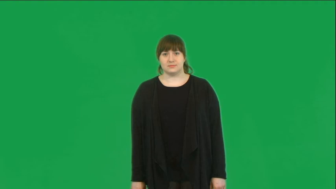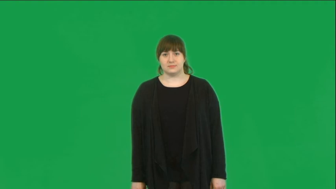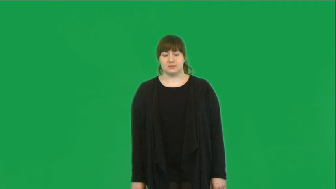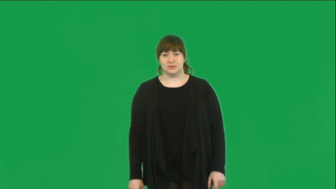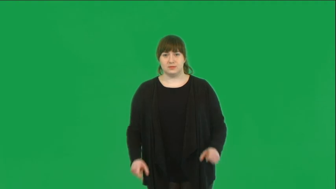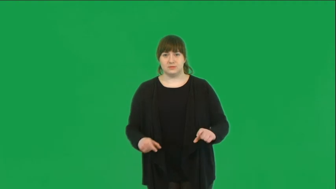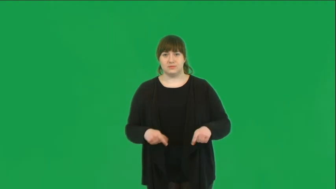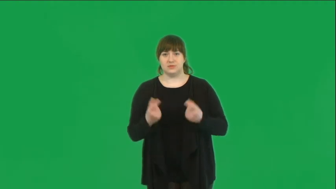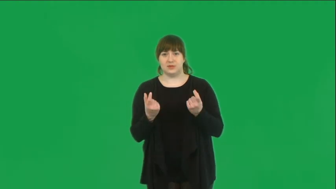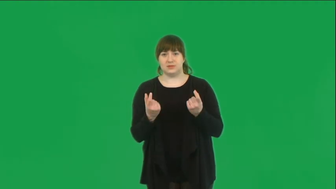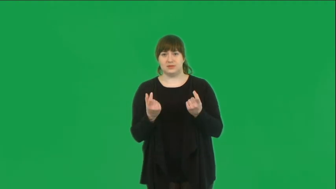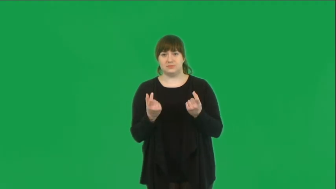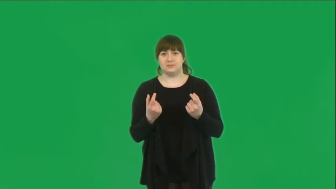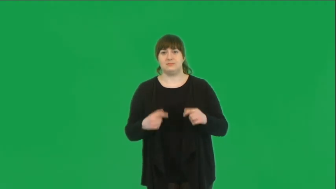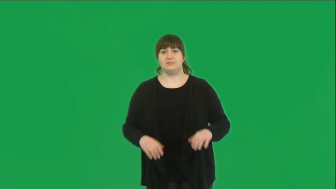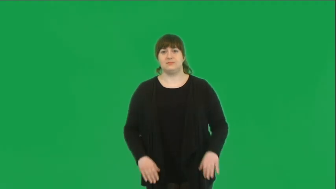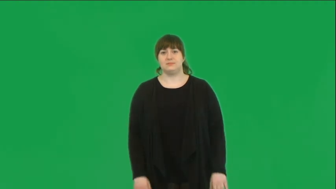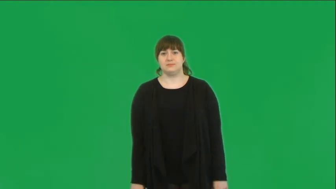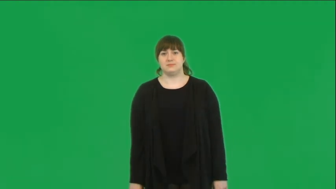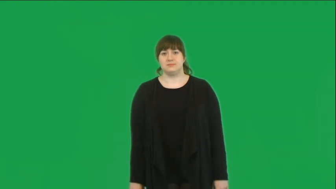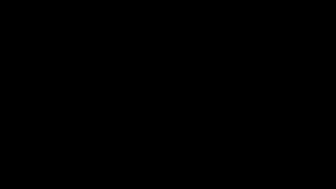wypadek